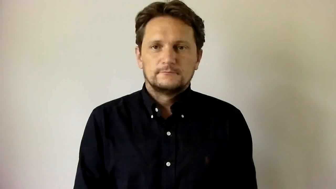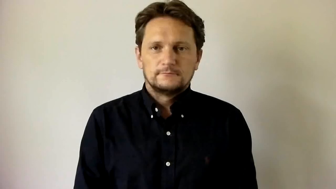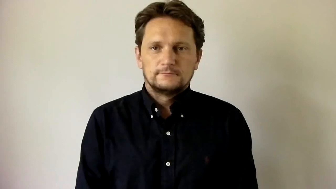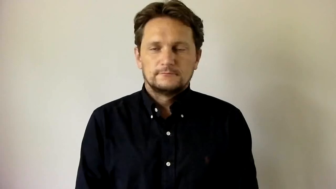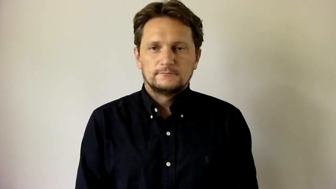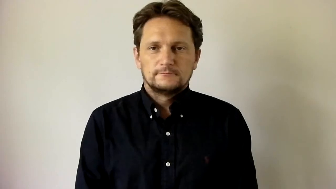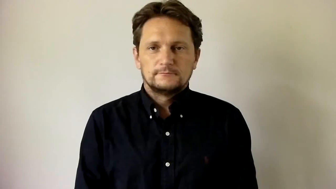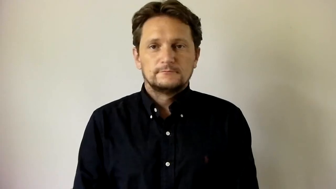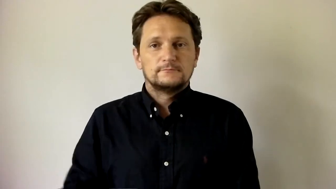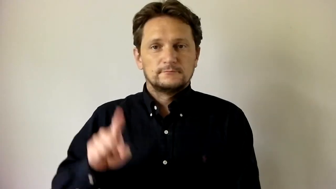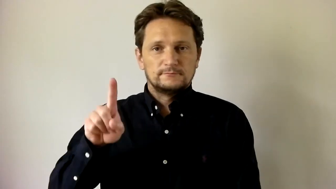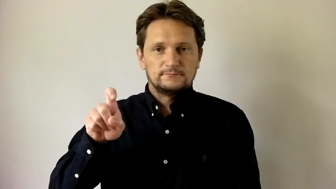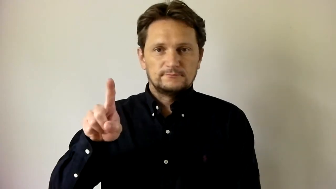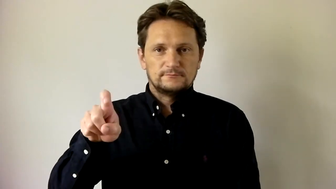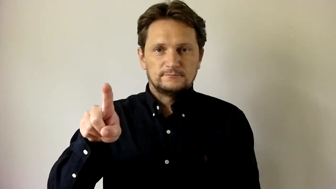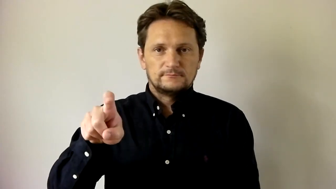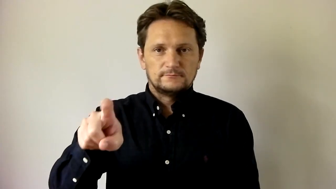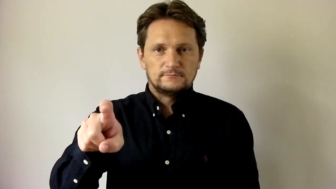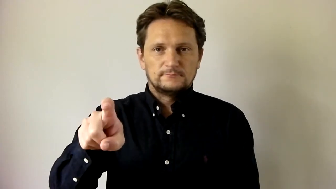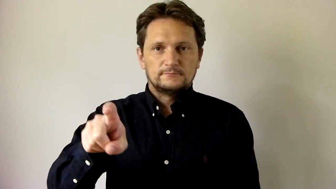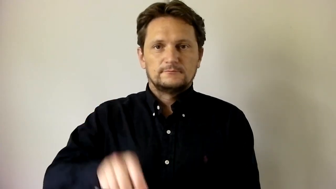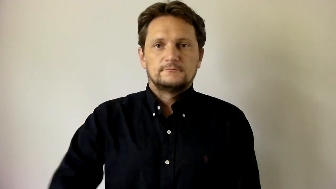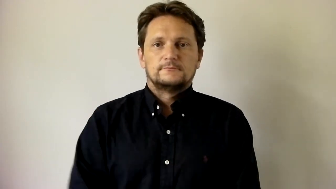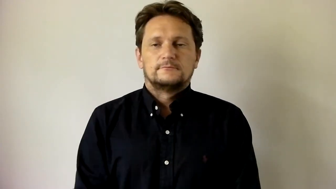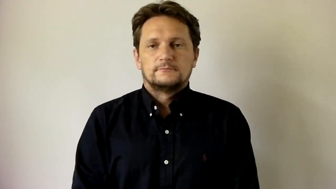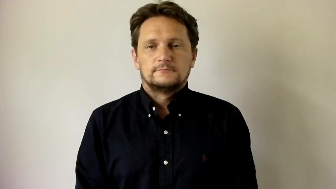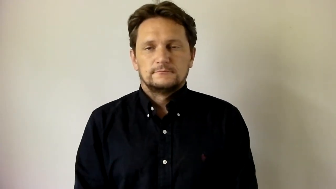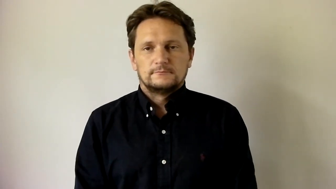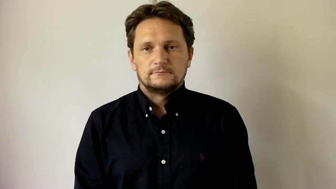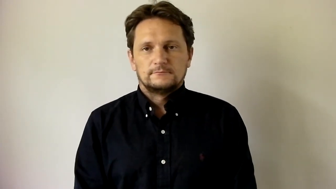Larve